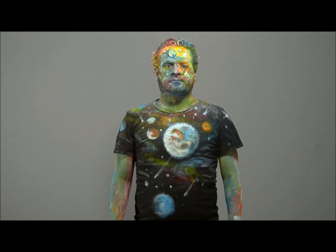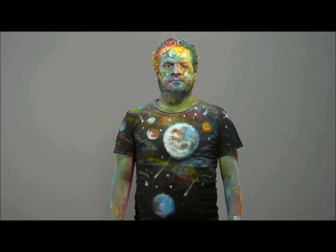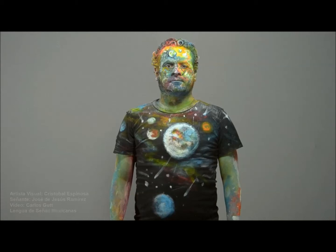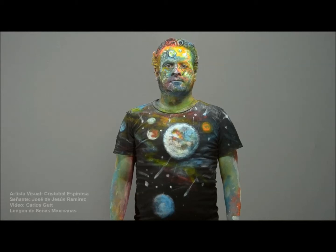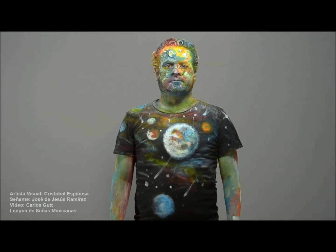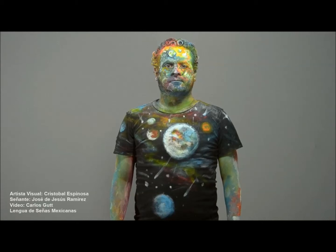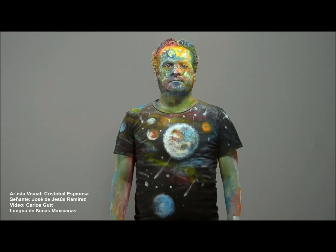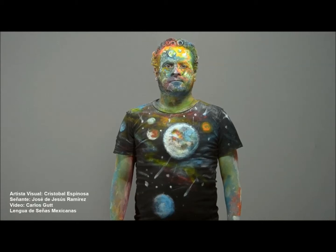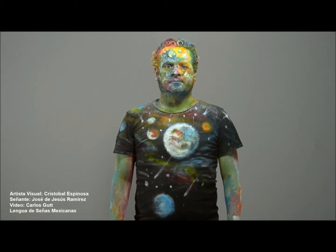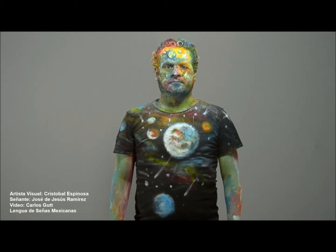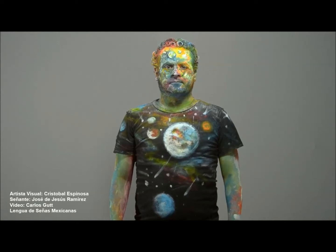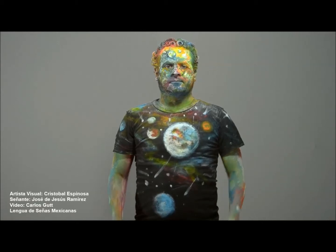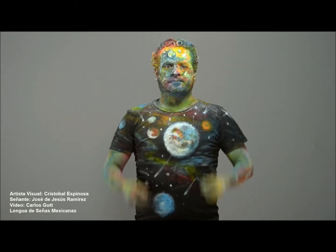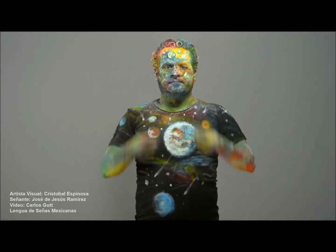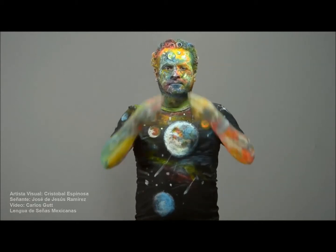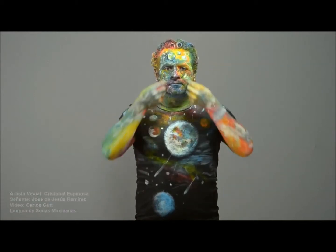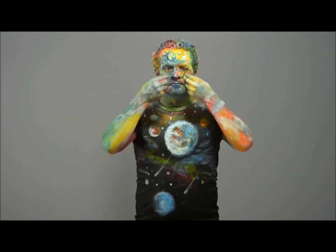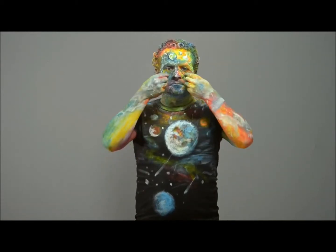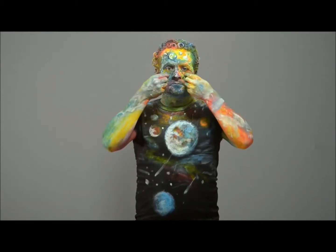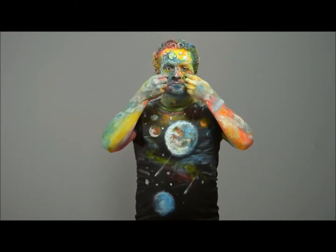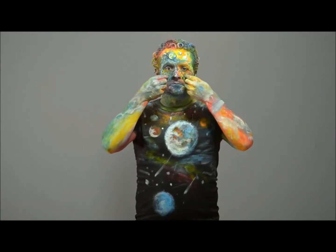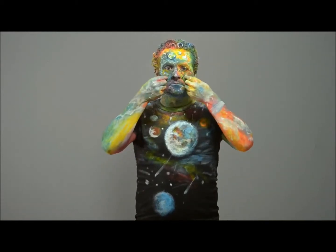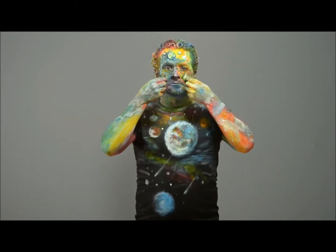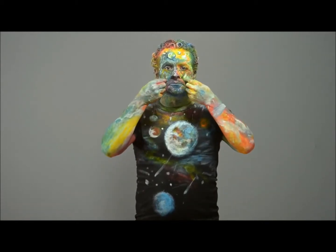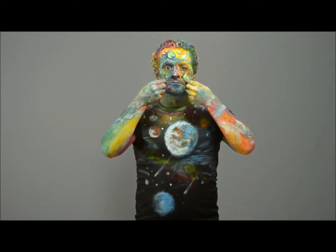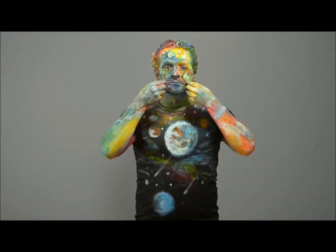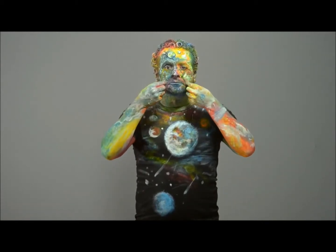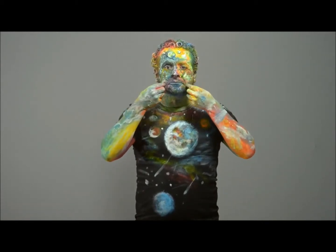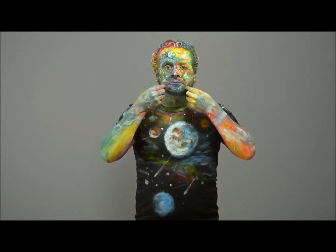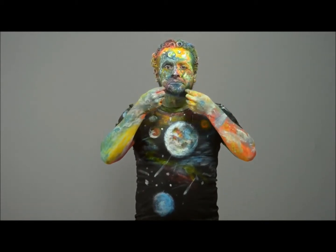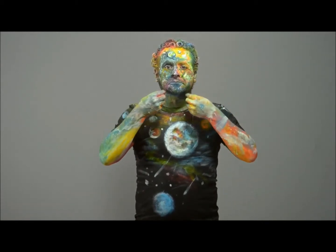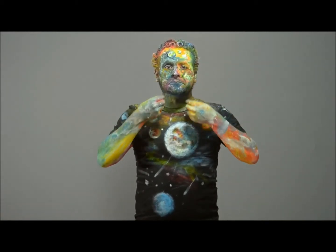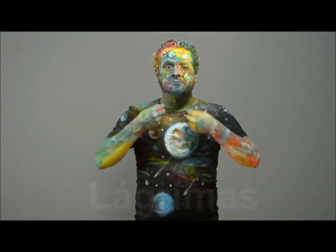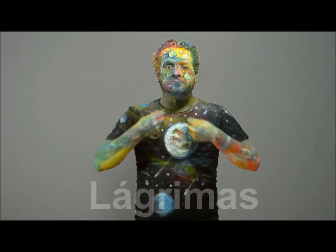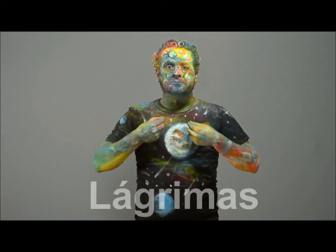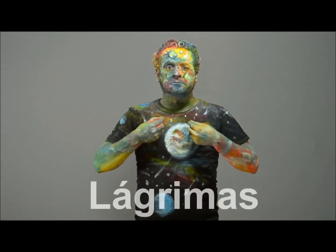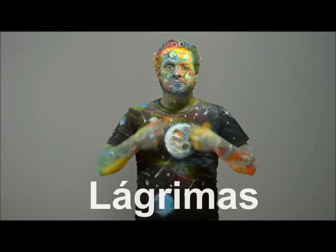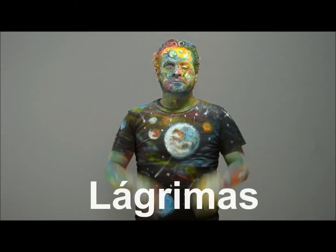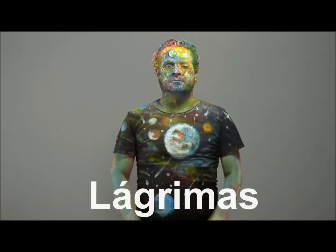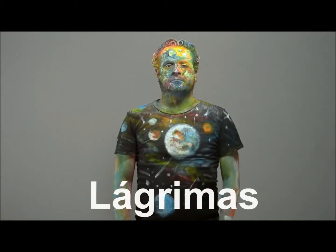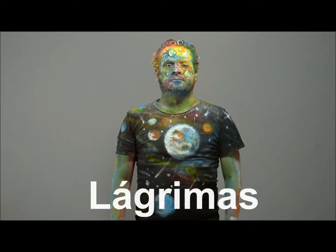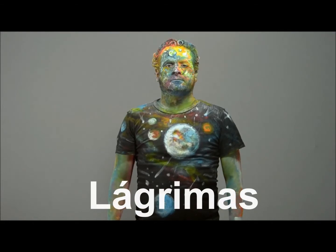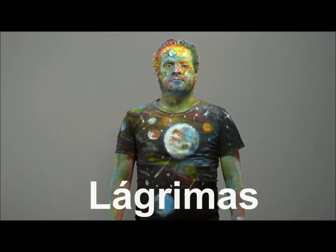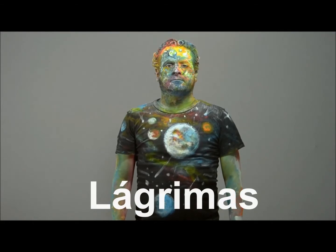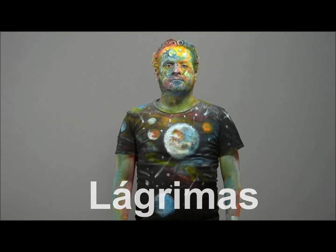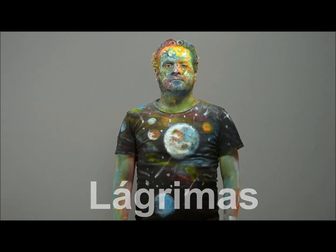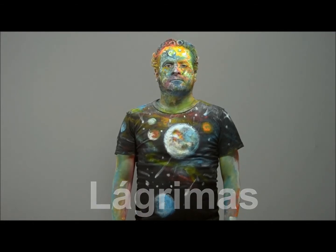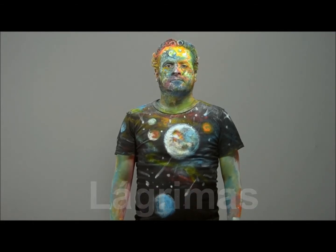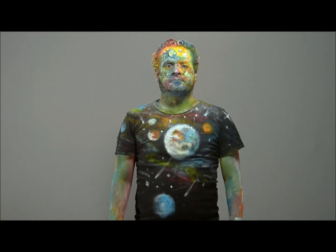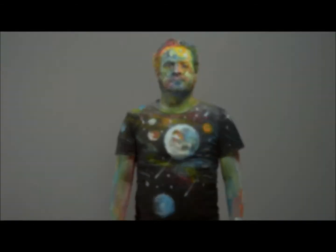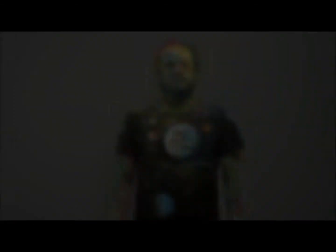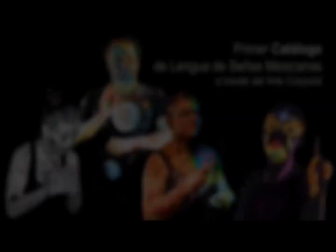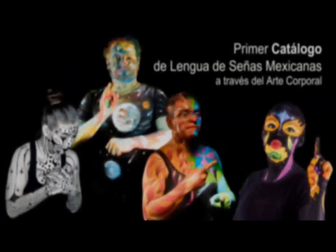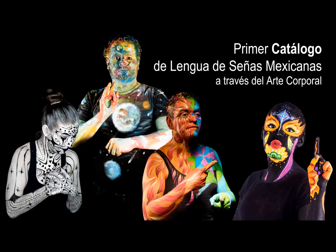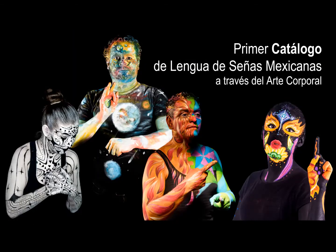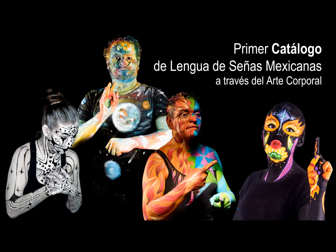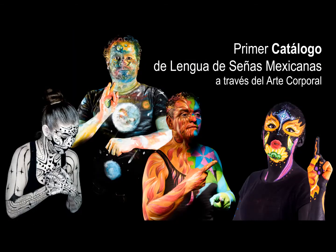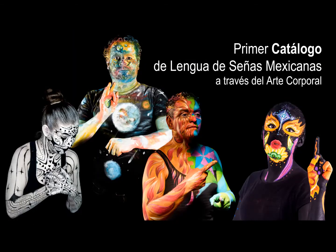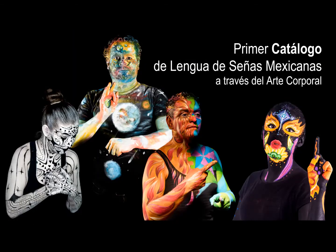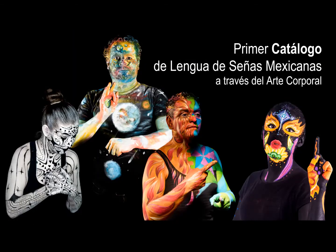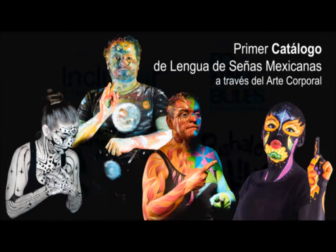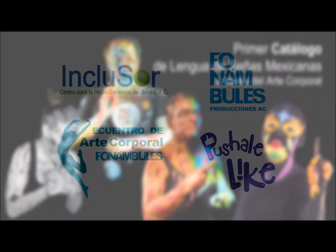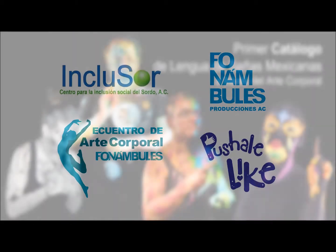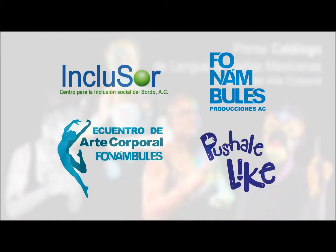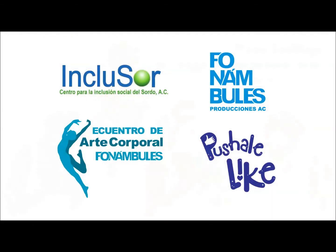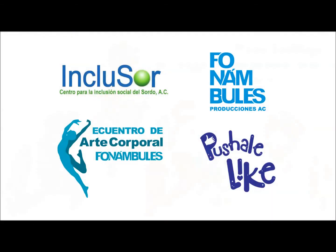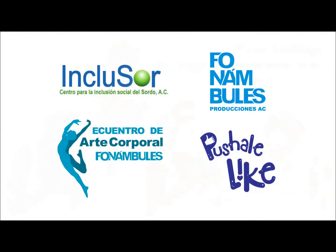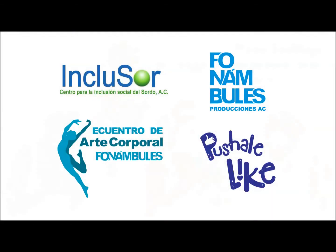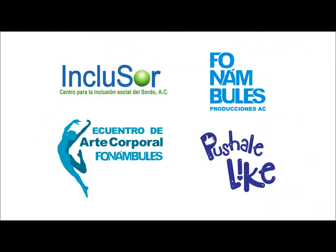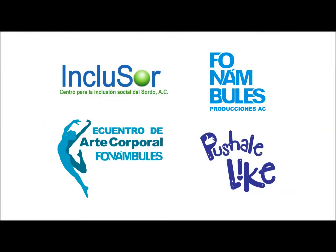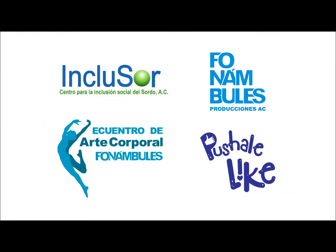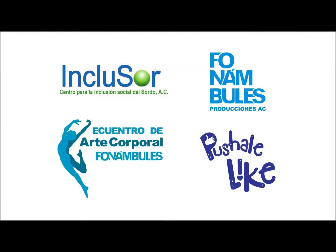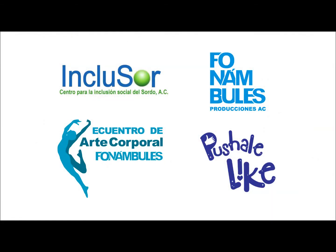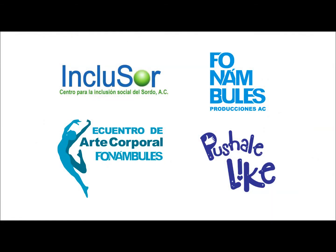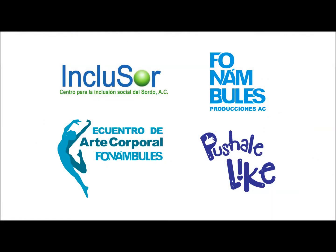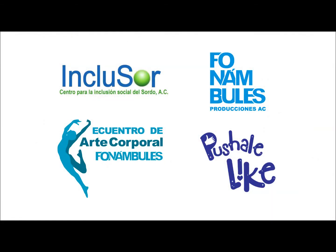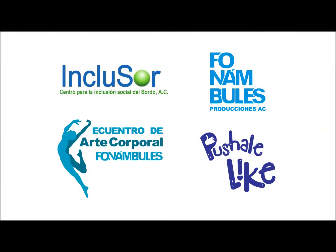LAGRIMAS